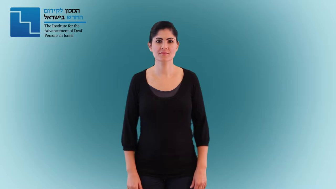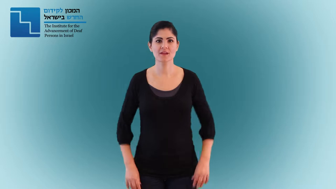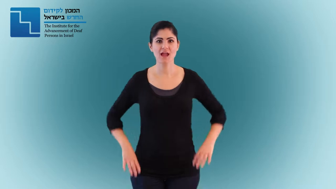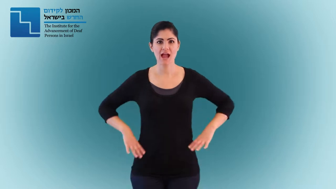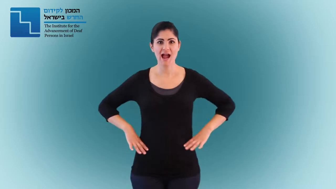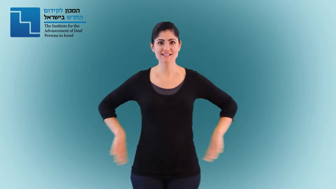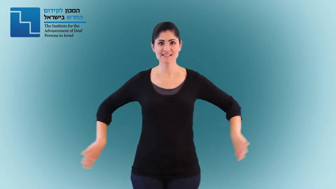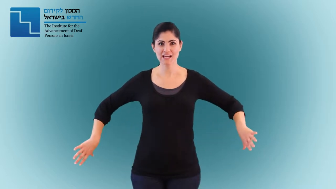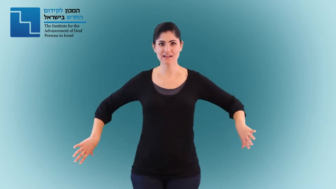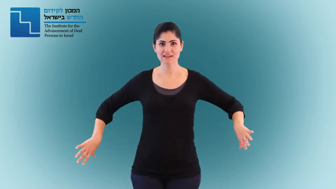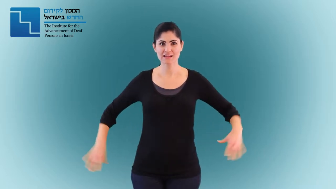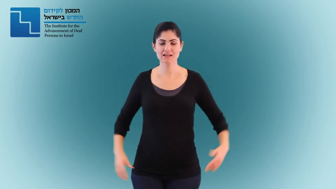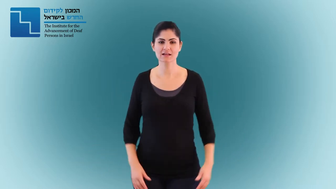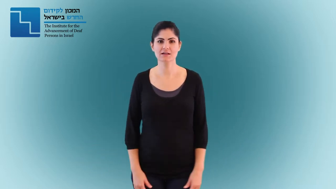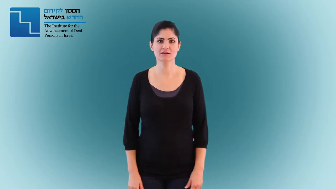חצאית